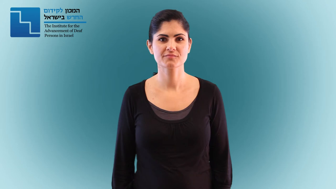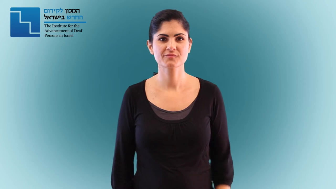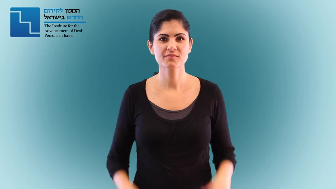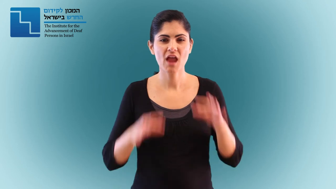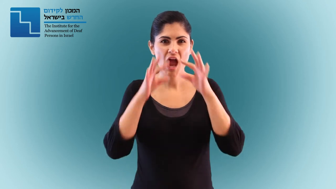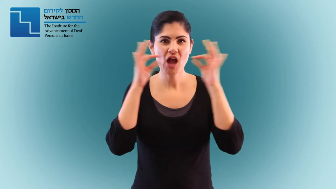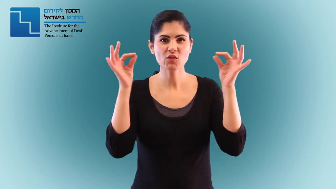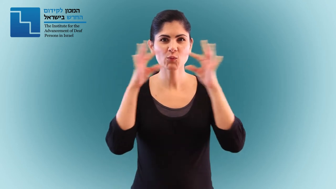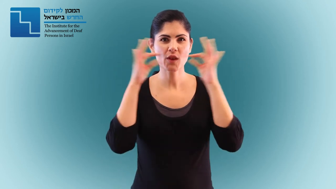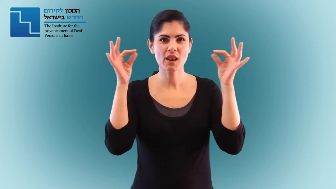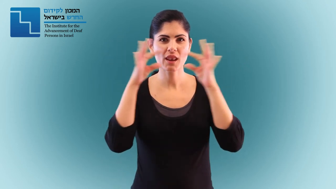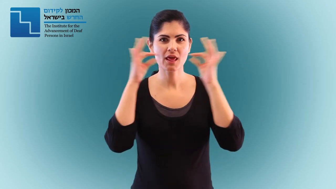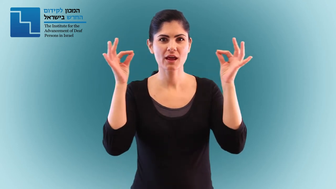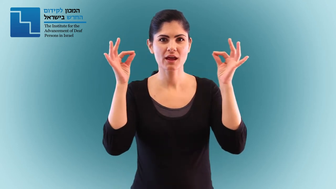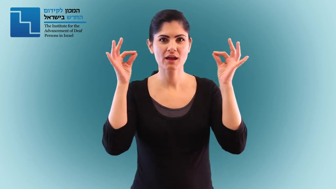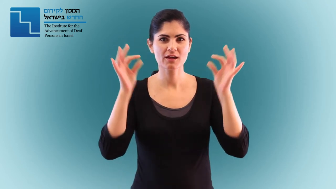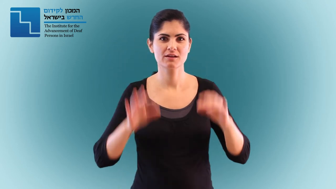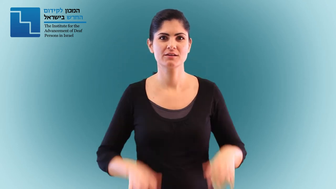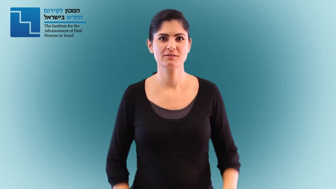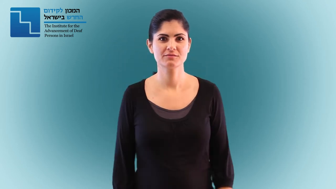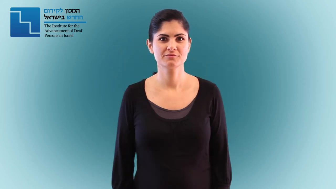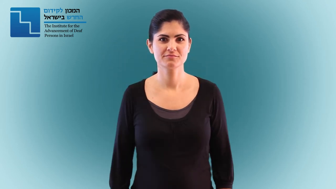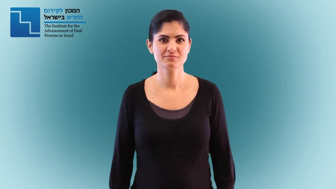חתול